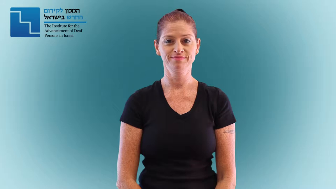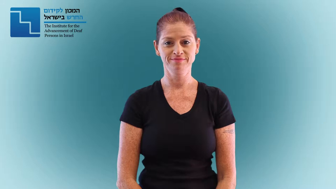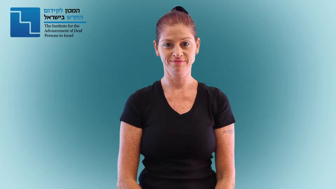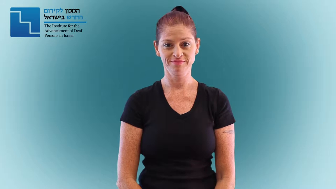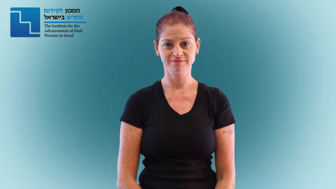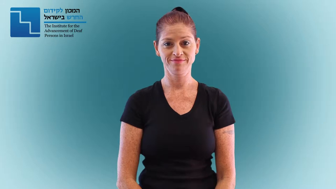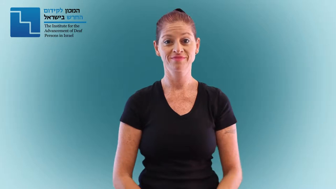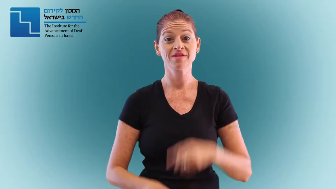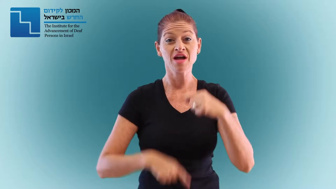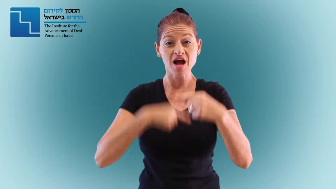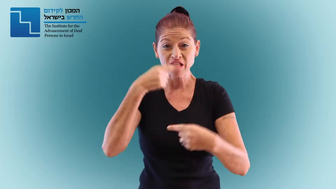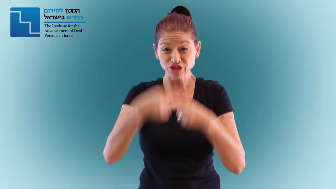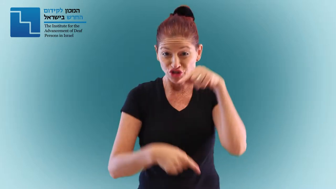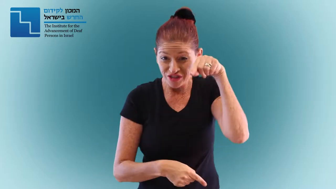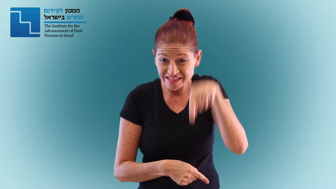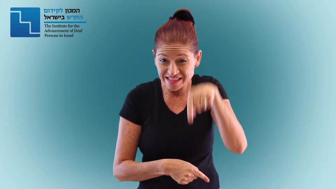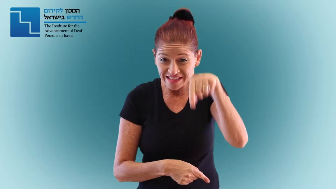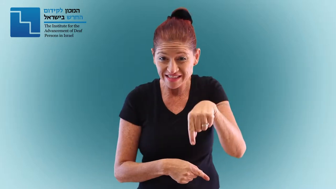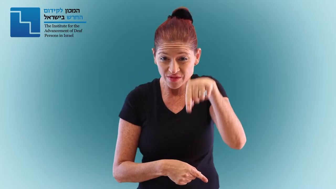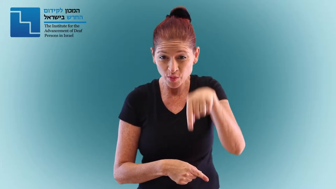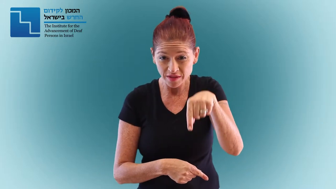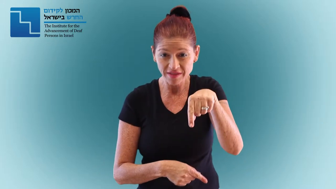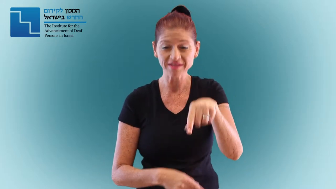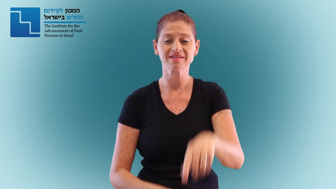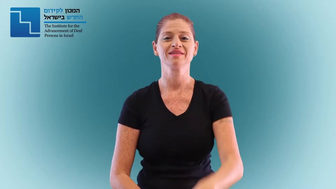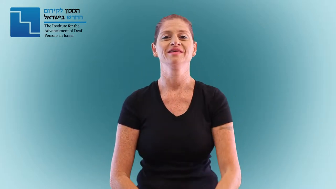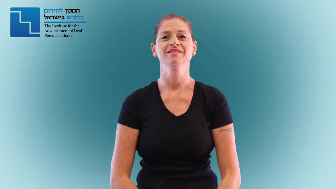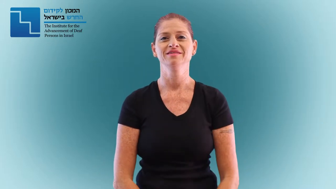השנה (הזאת)